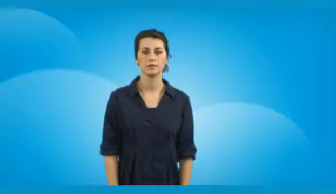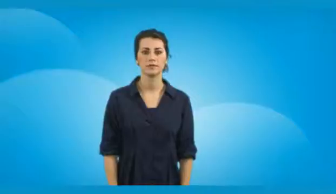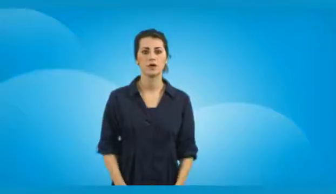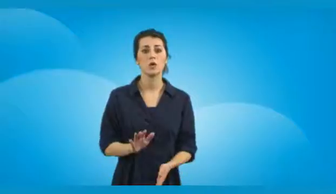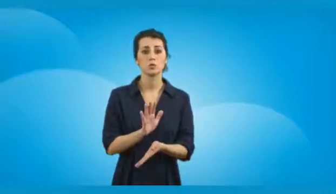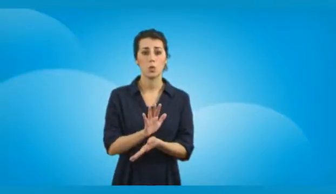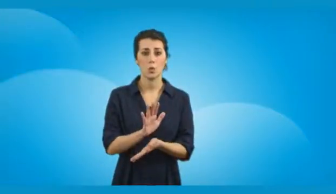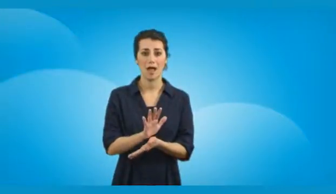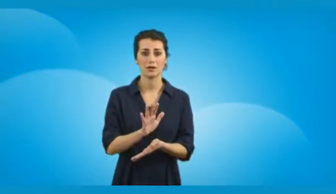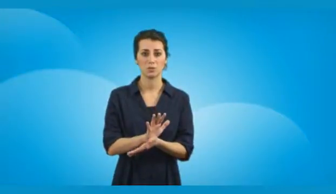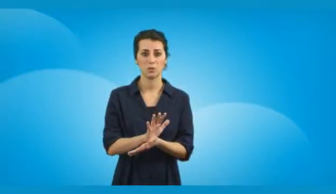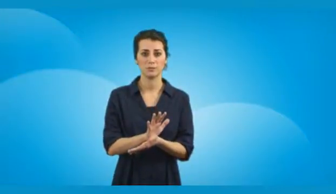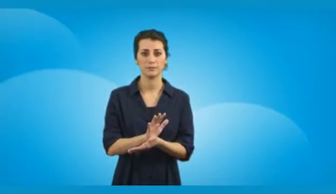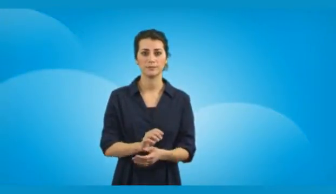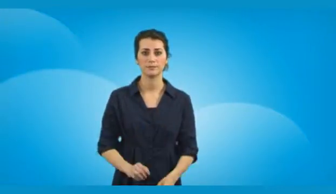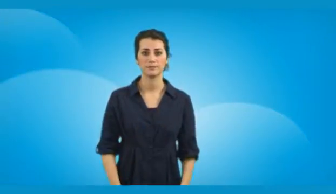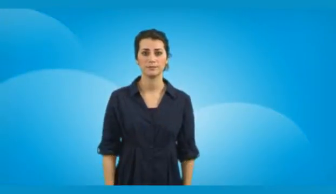Dokumentum